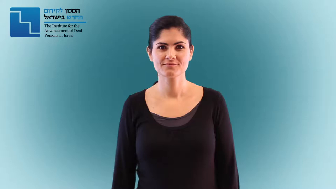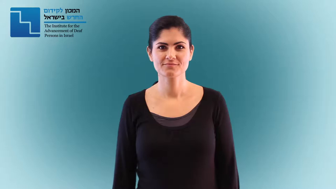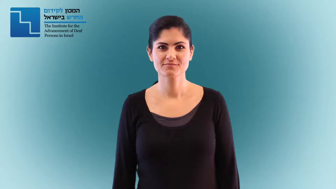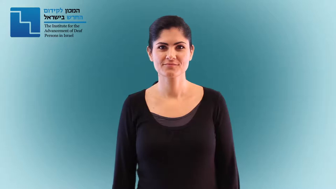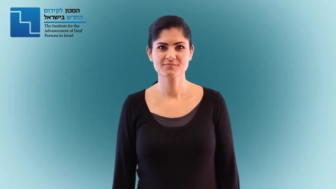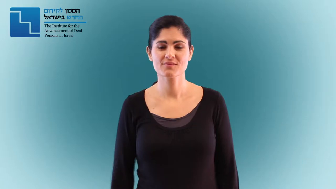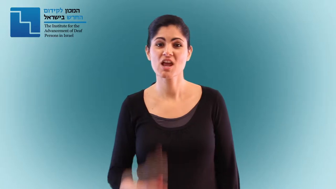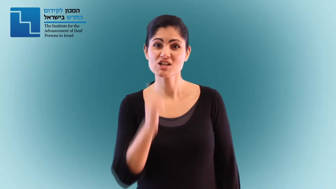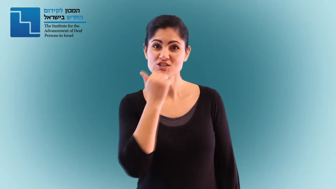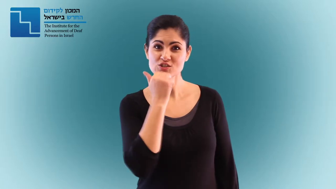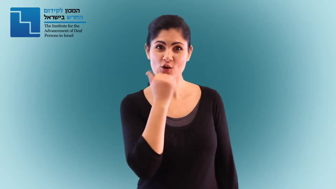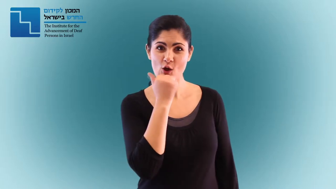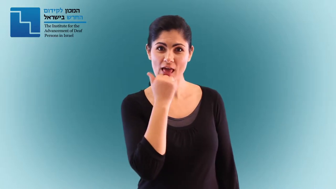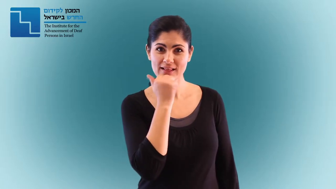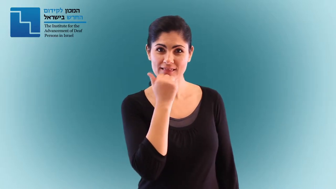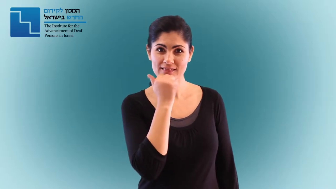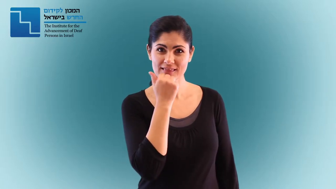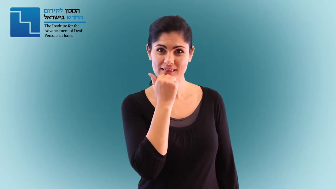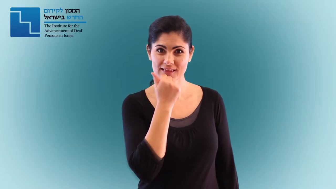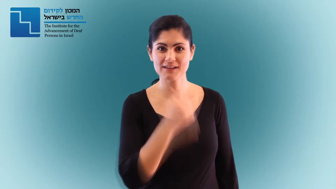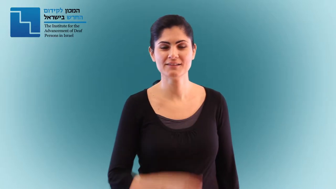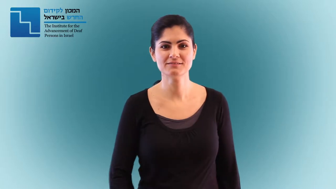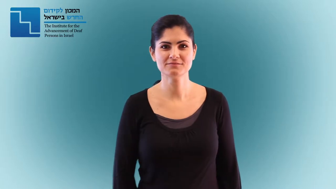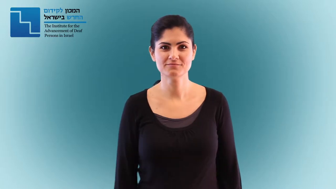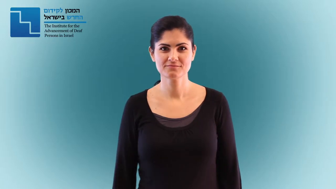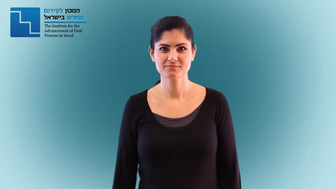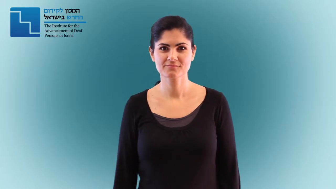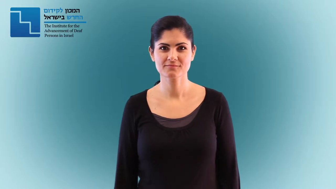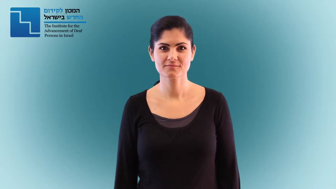שוקולד